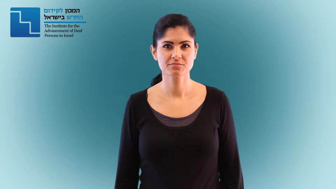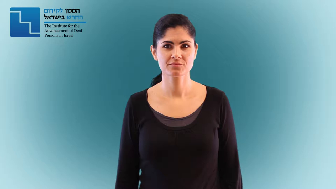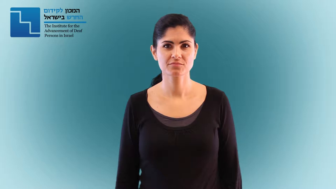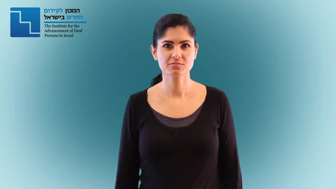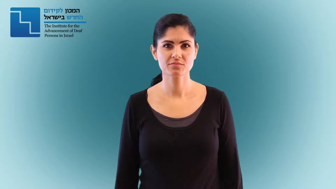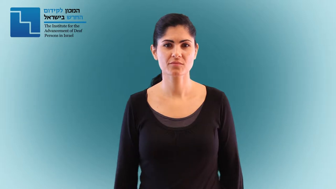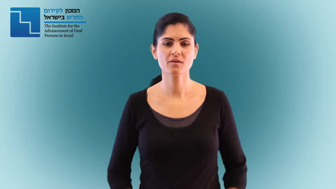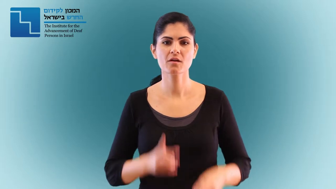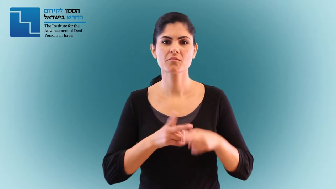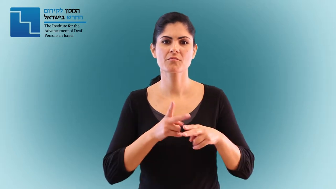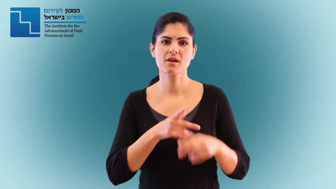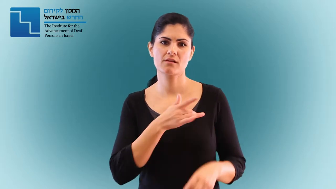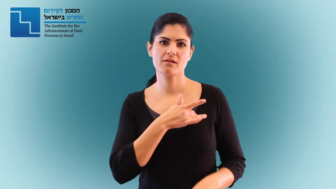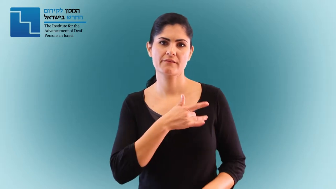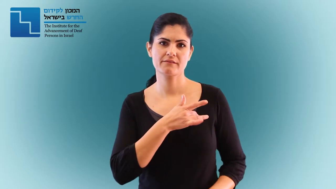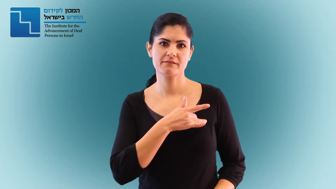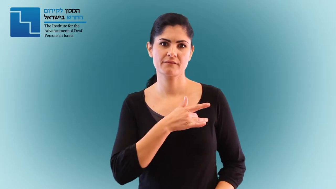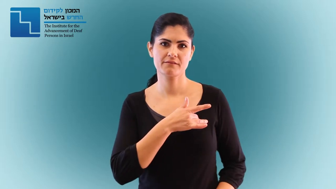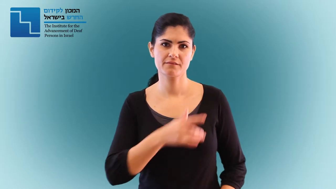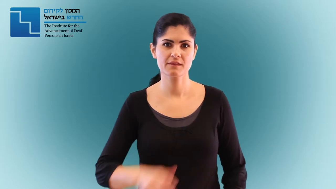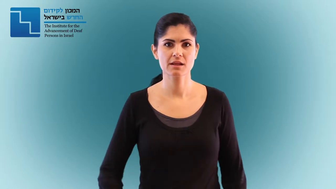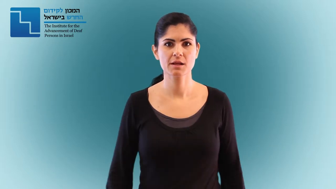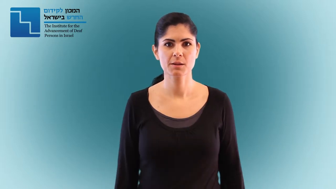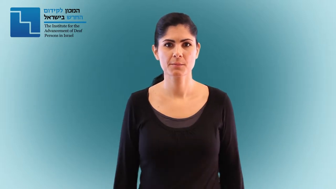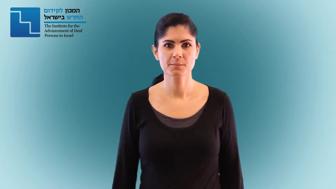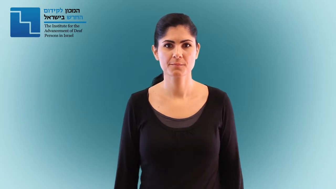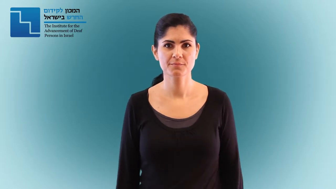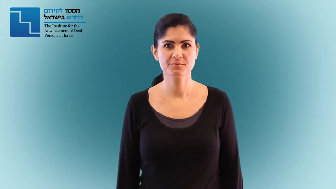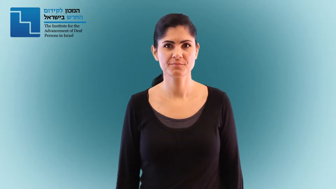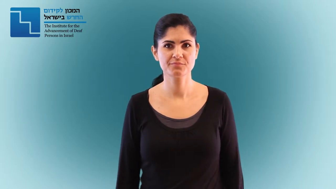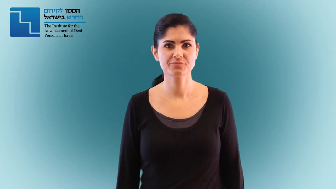מחלת לב